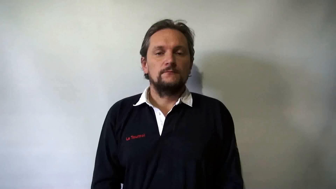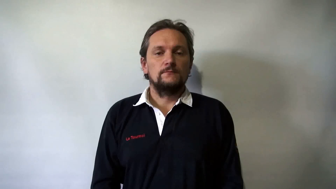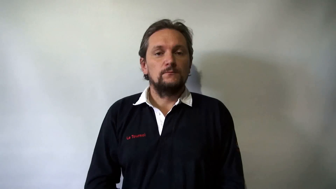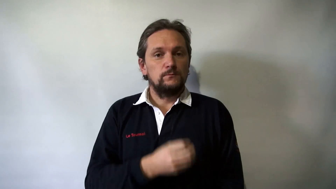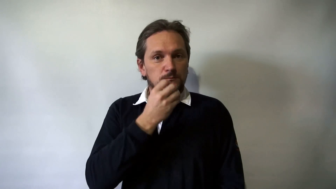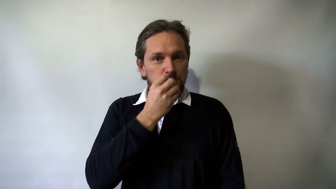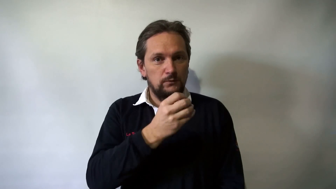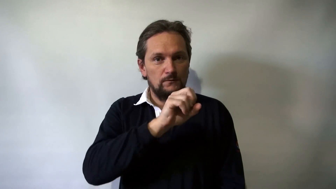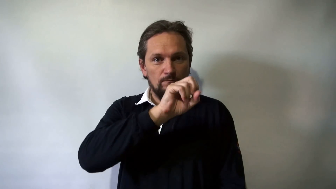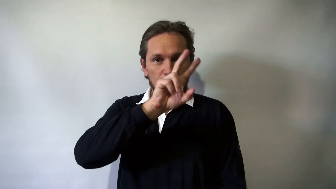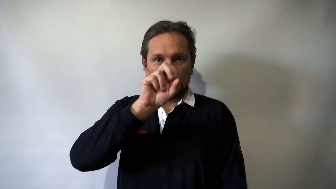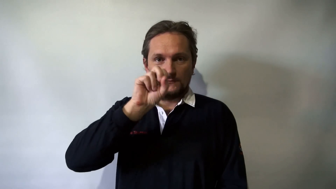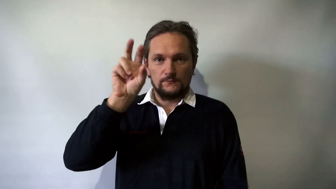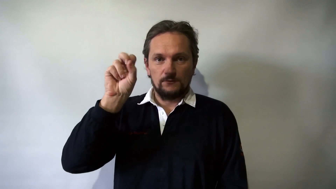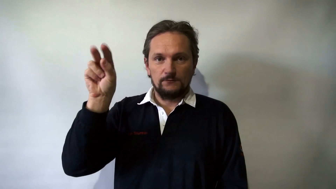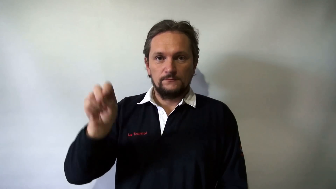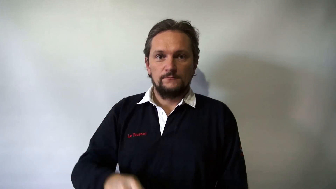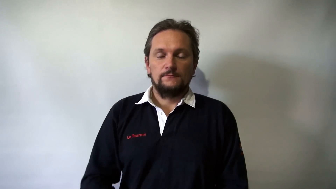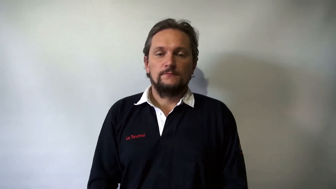Bon voyage